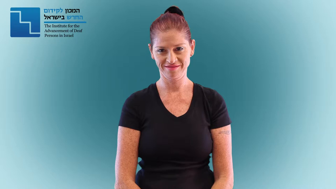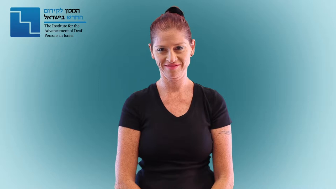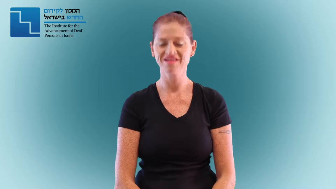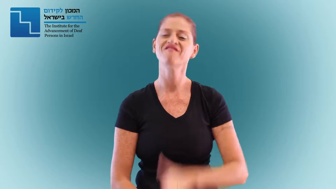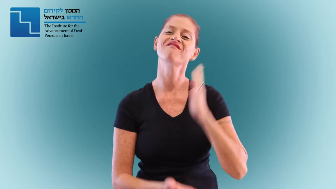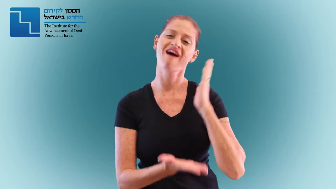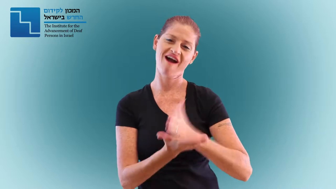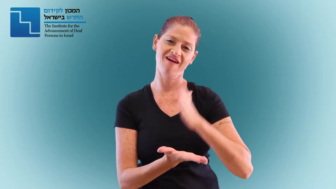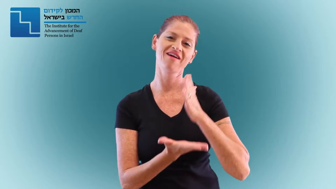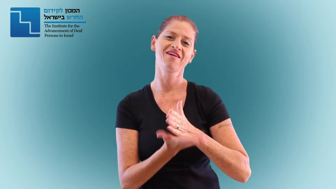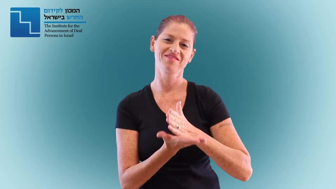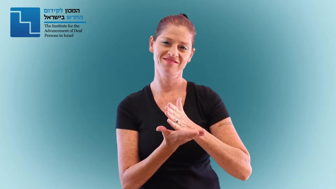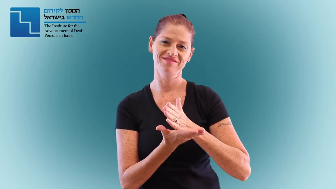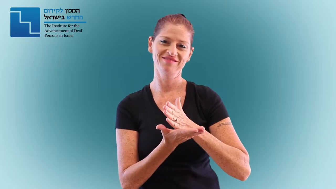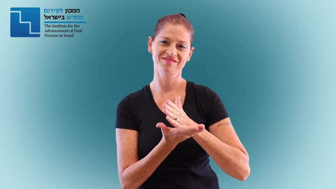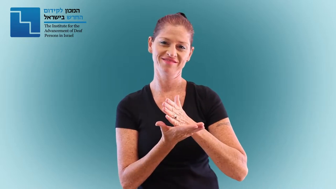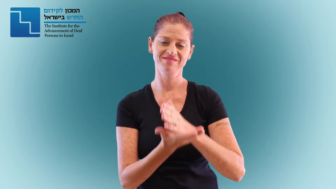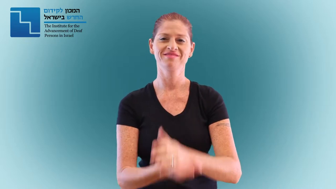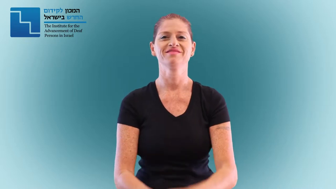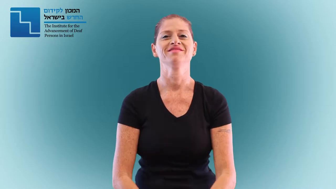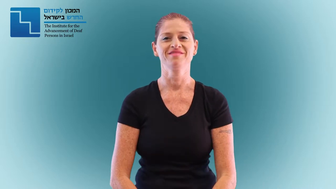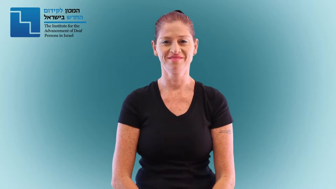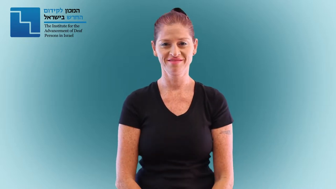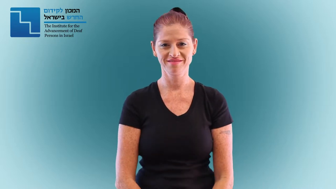כבר